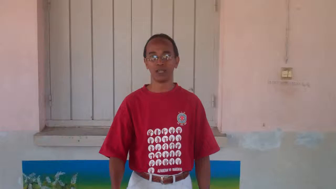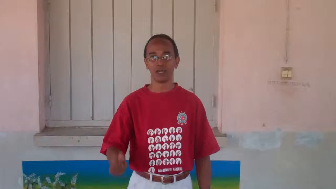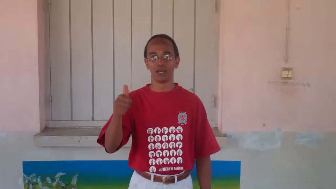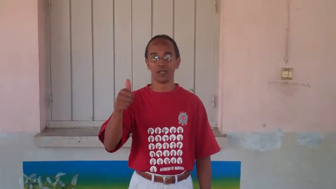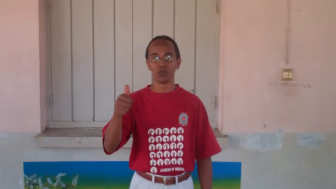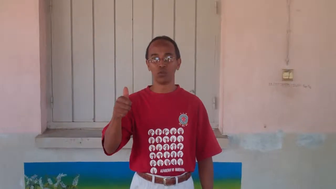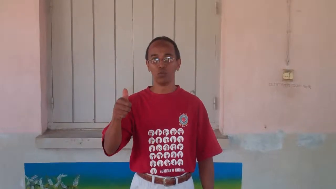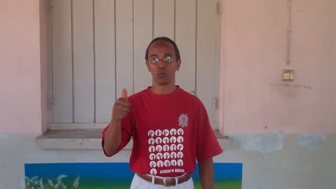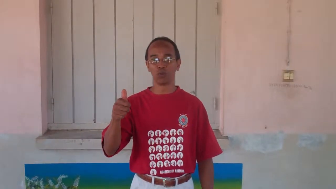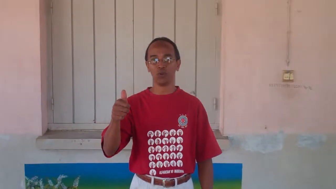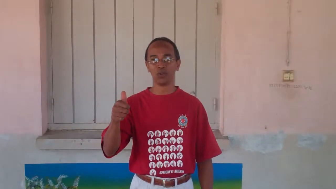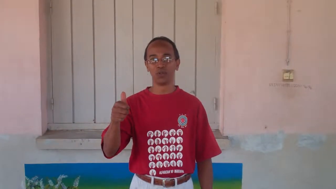tompoko